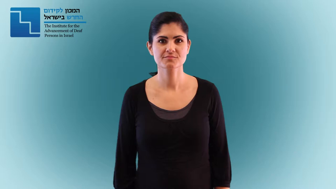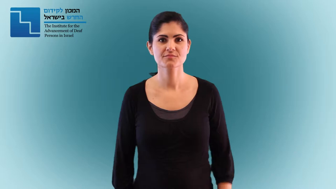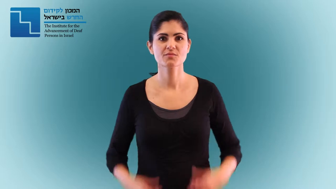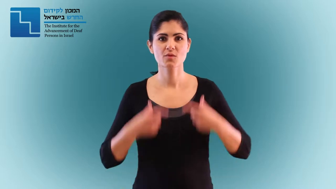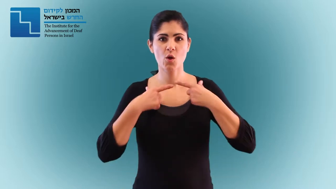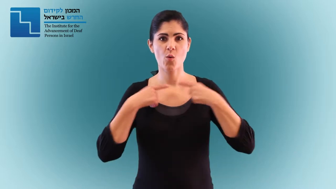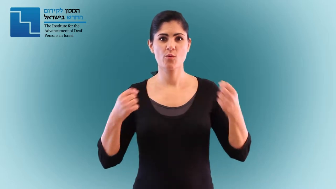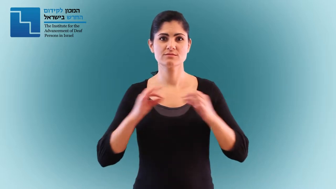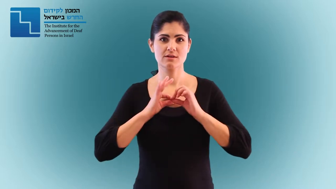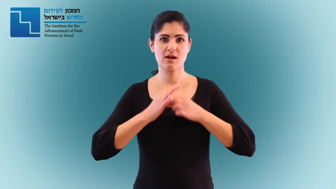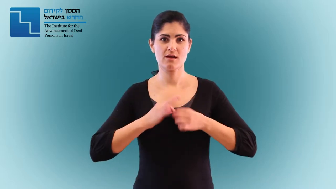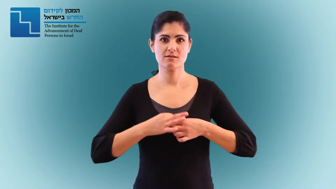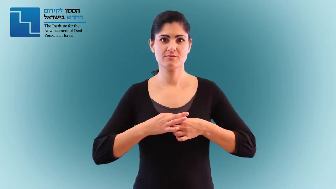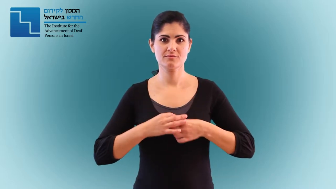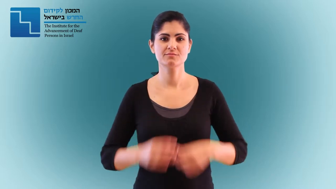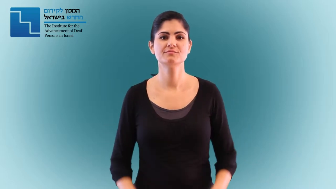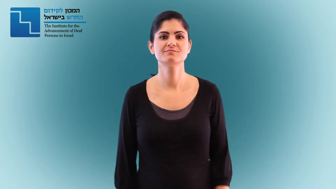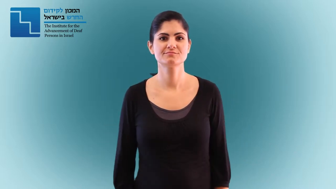חולצה